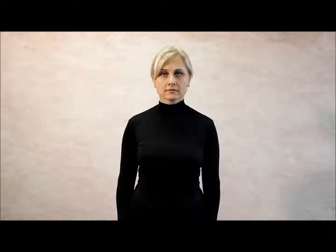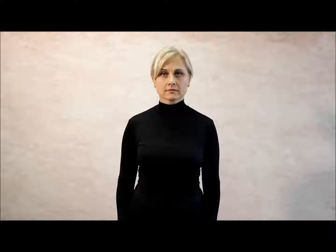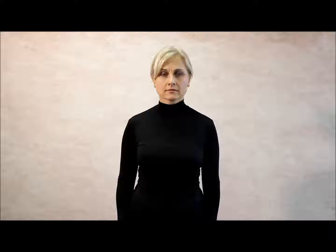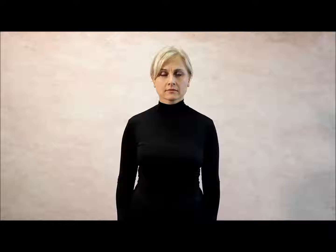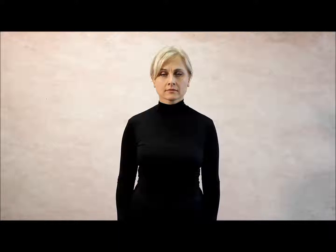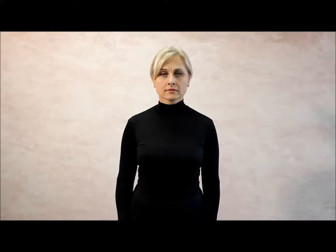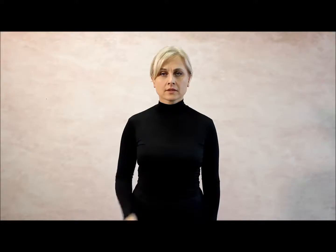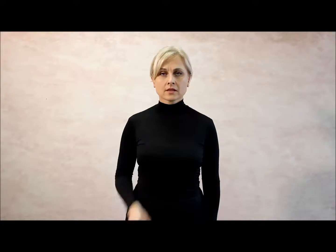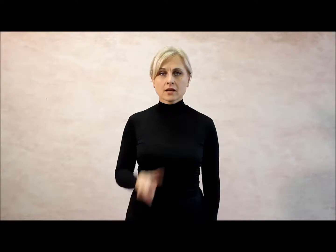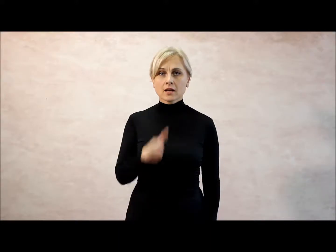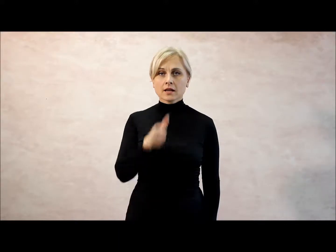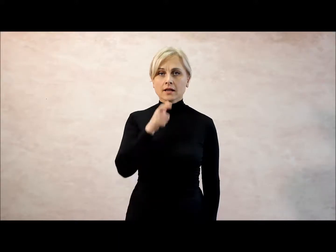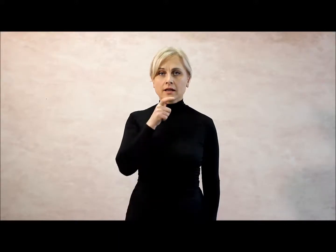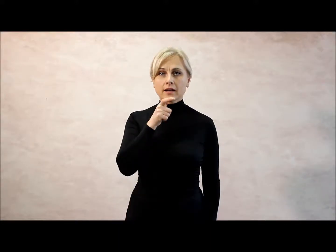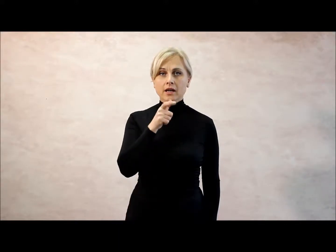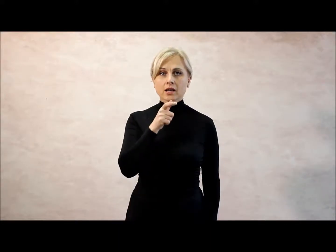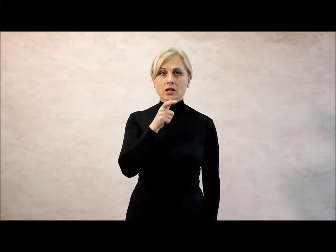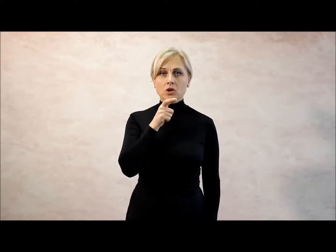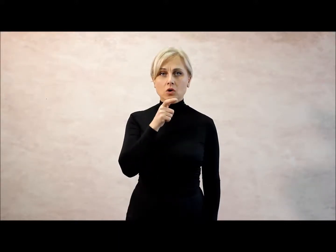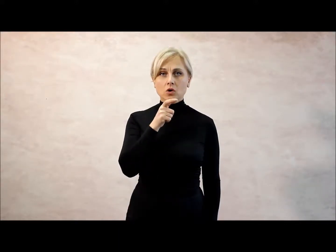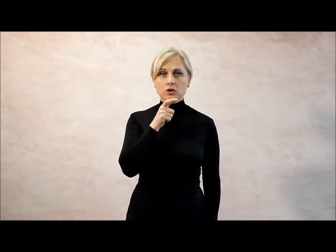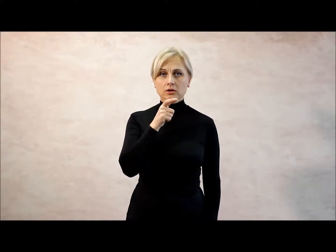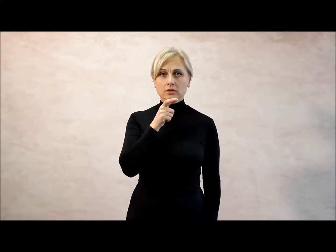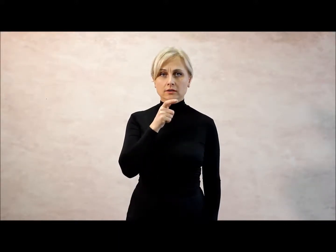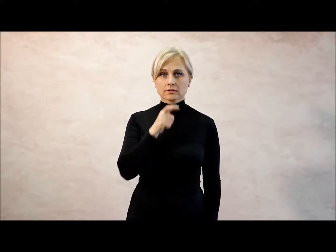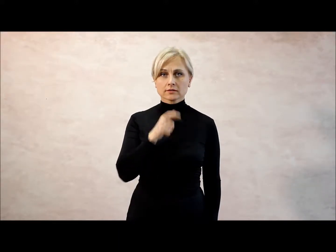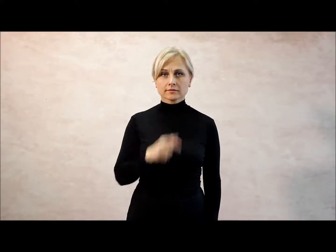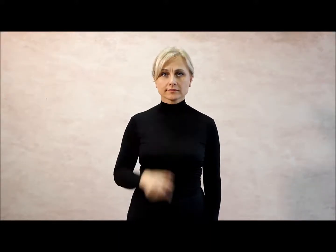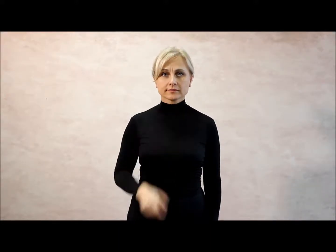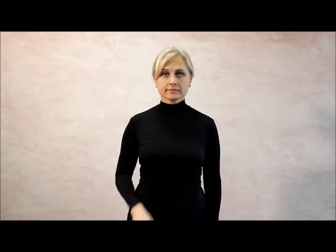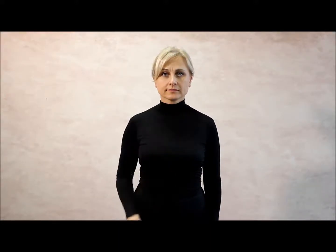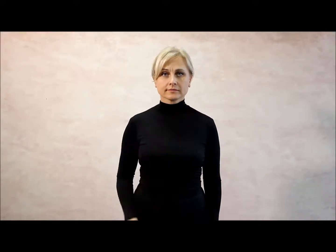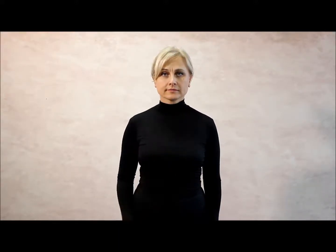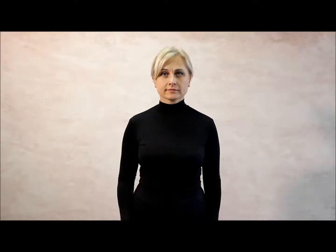Creion